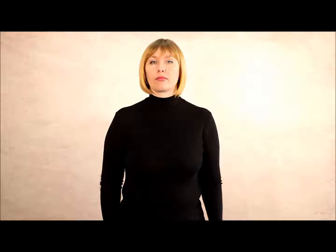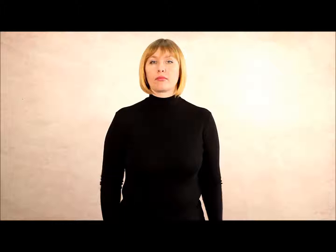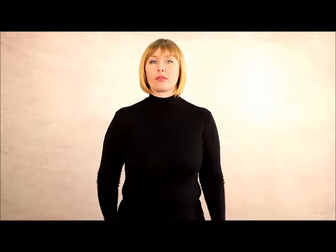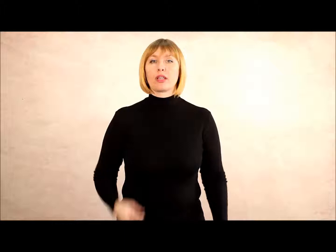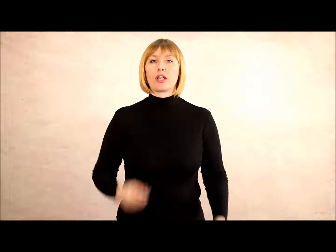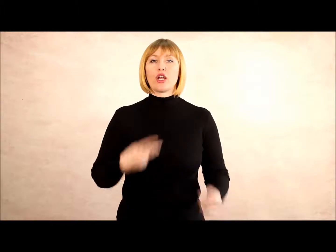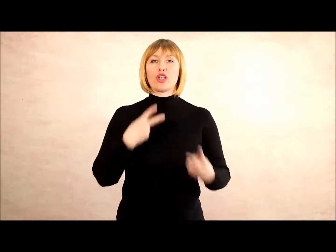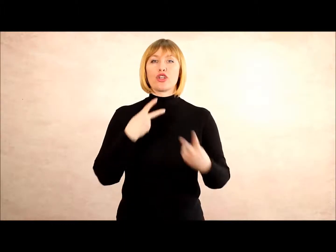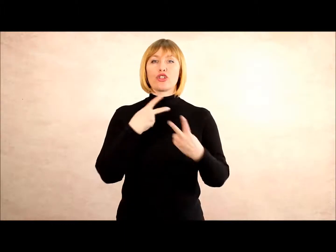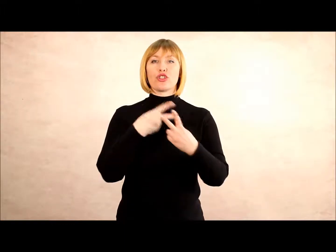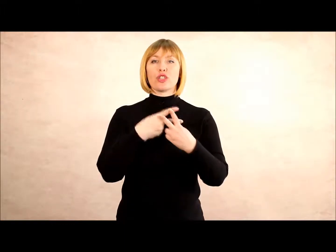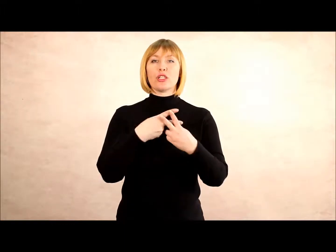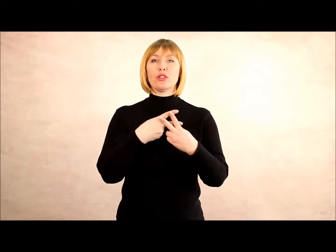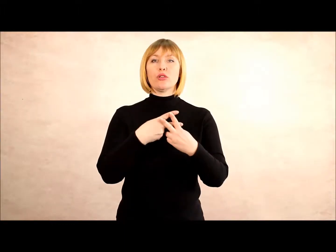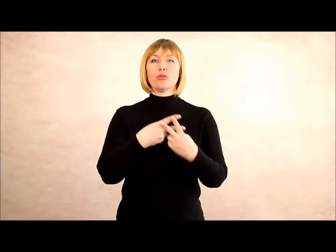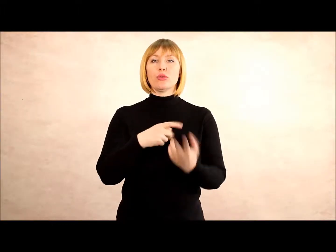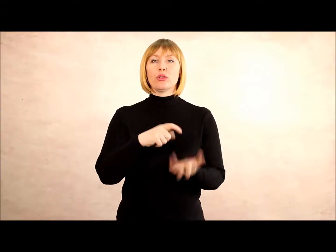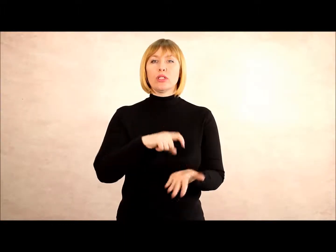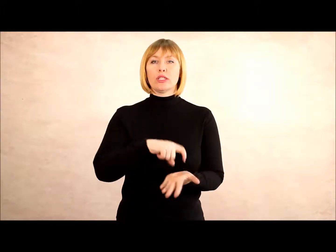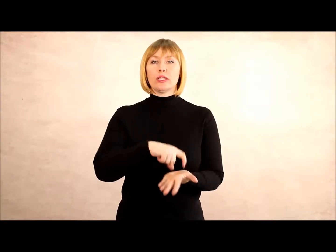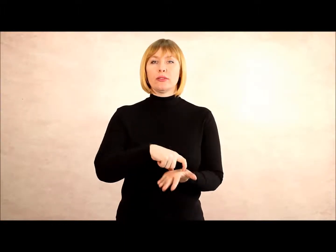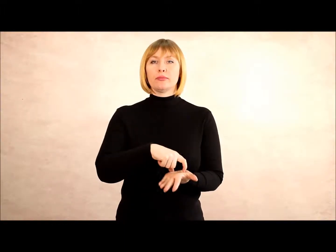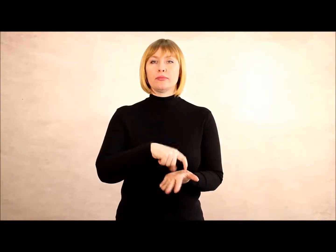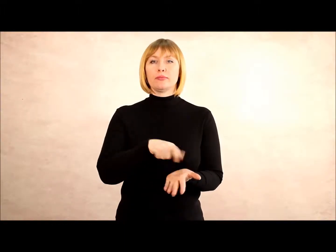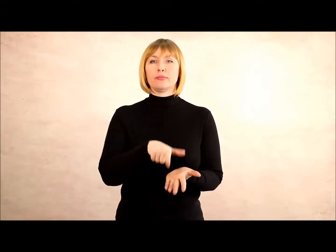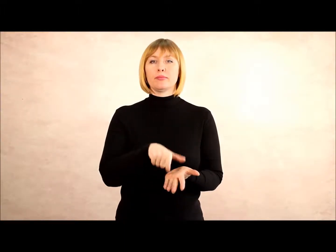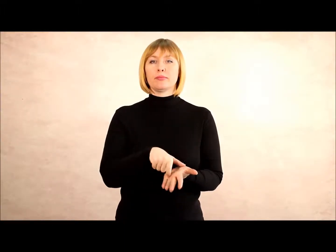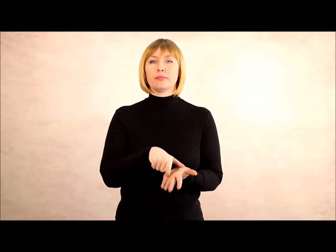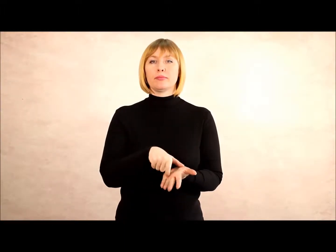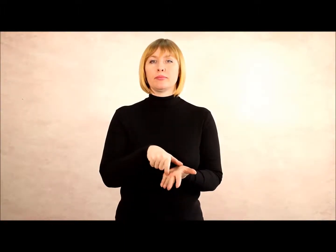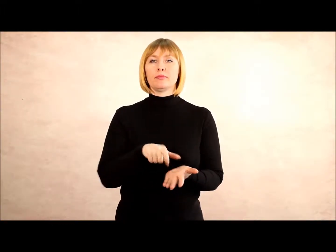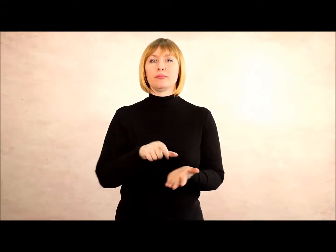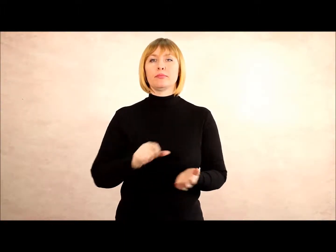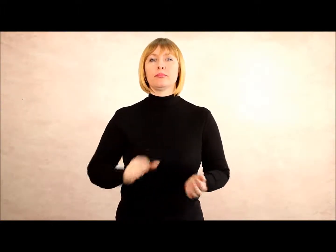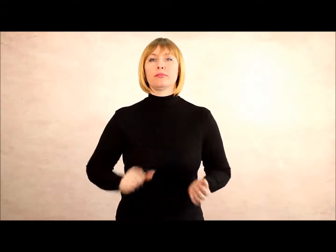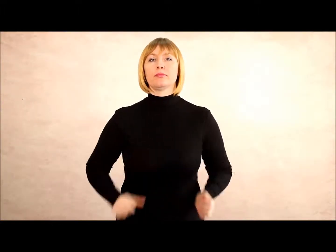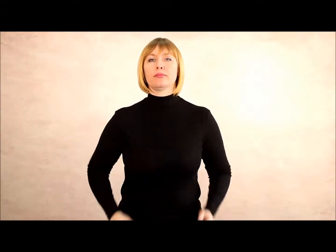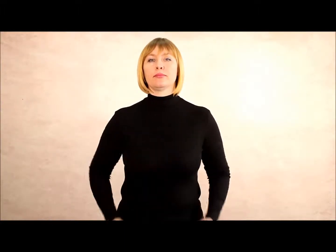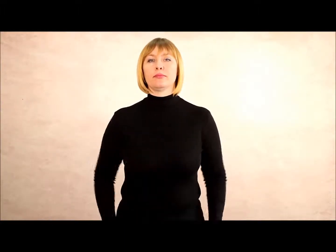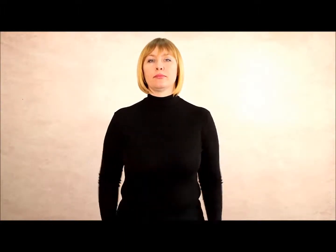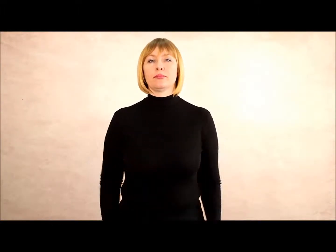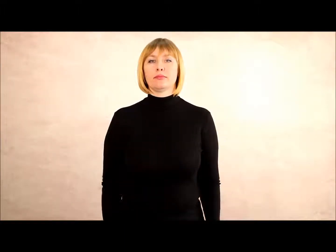Celulă